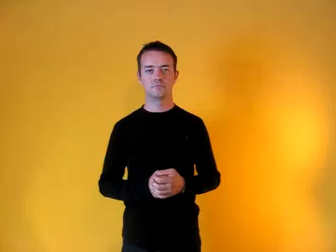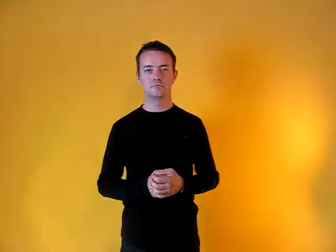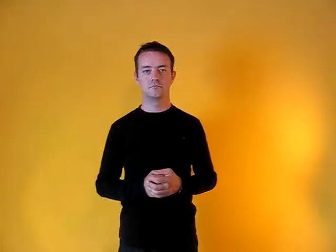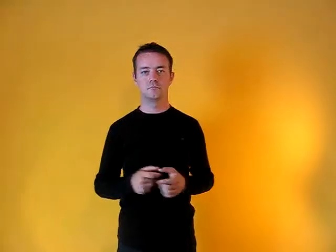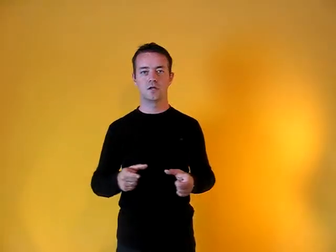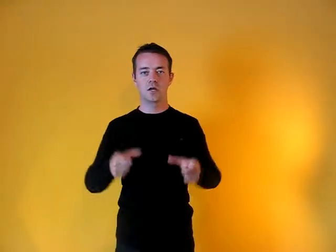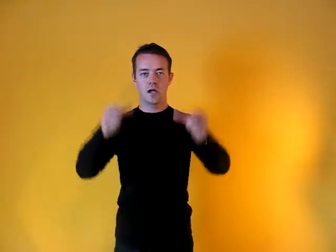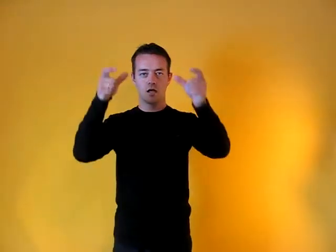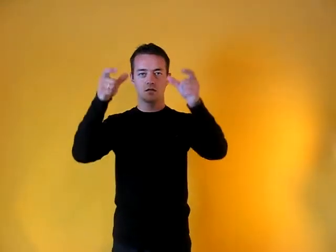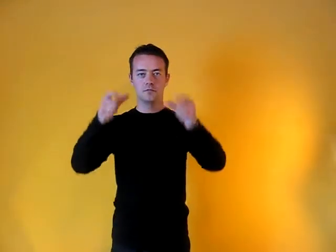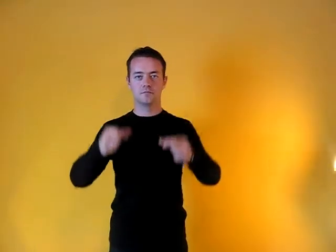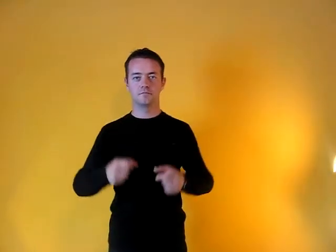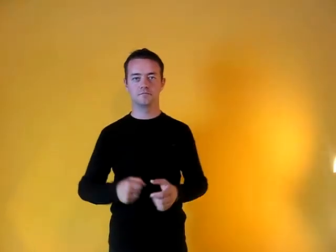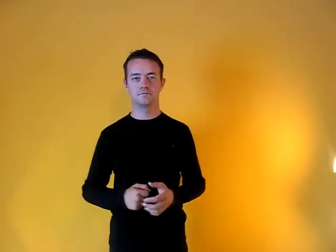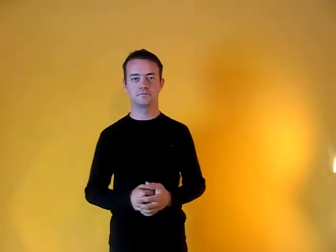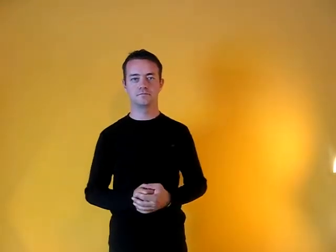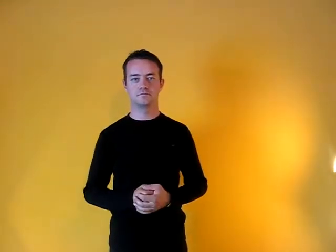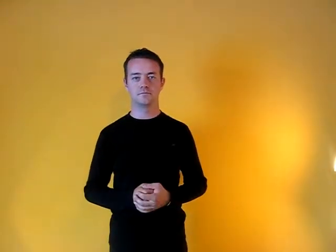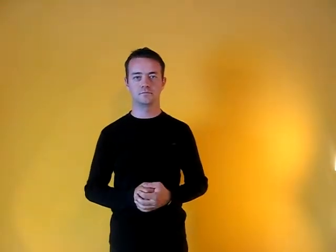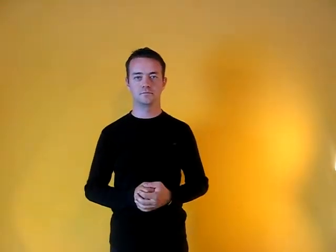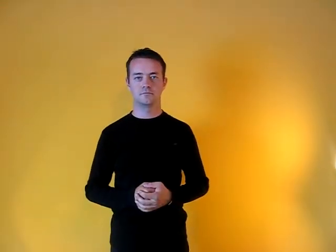grad